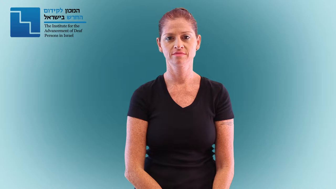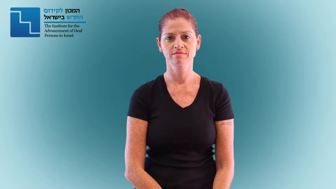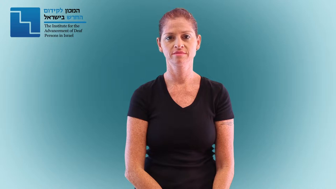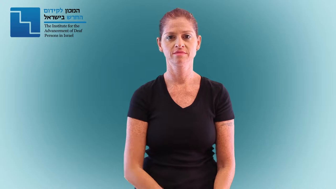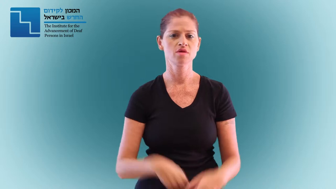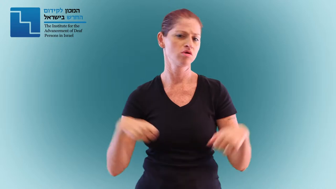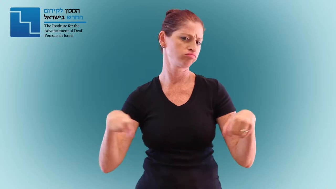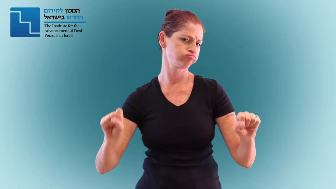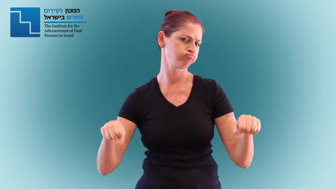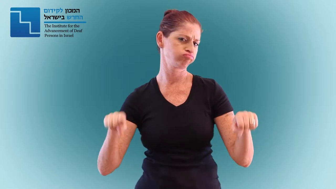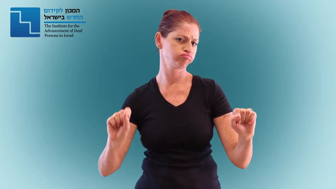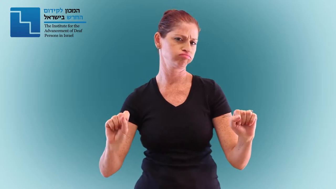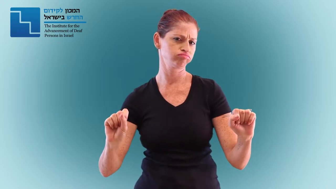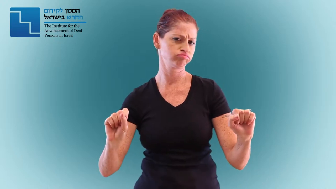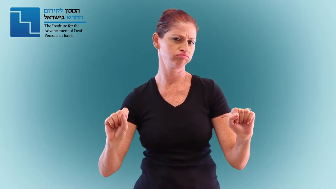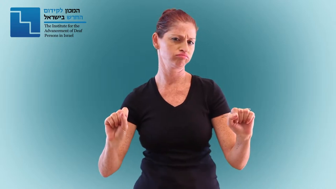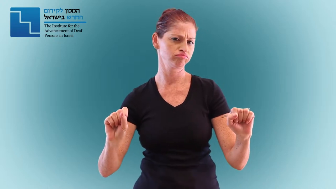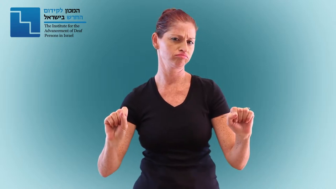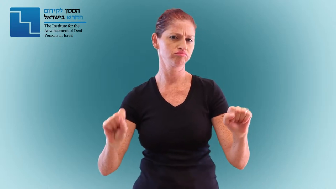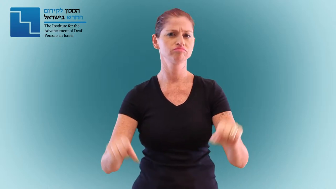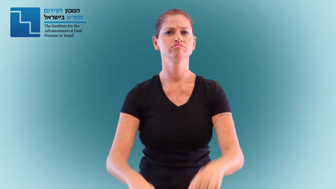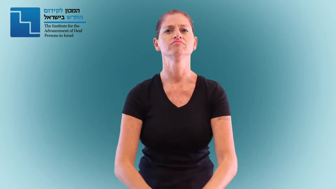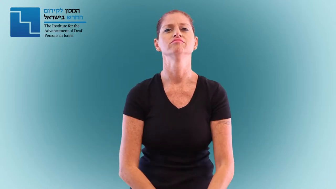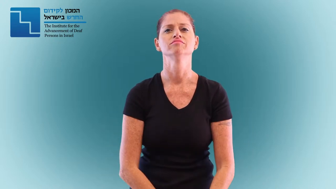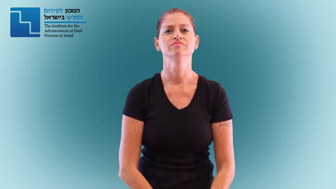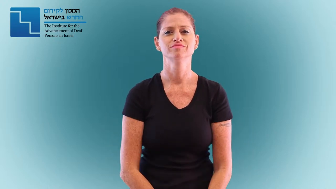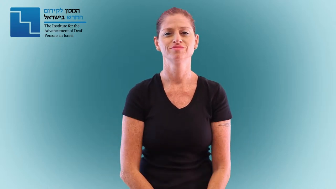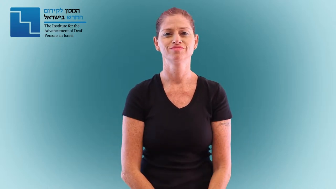אופנוע